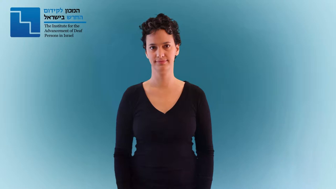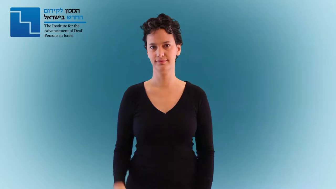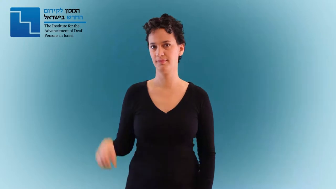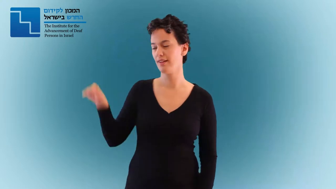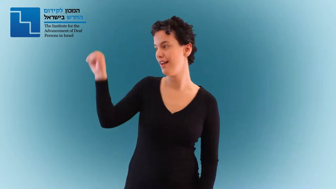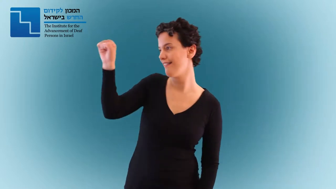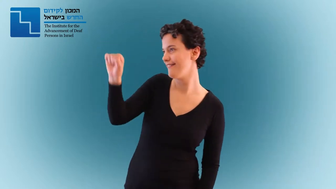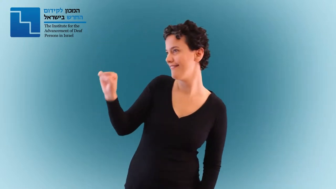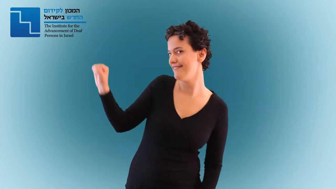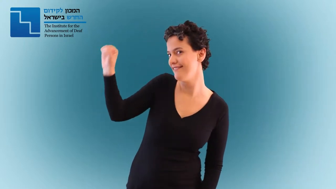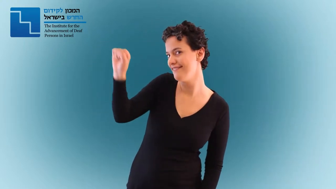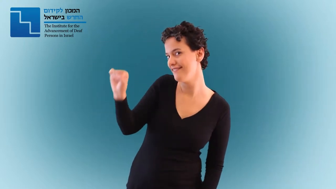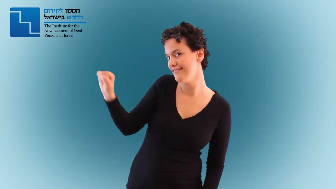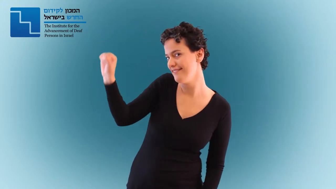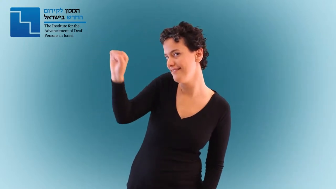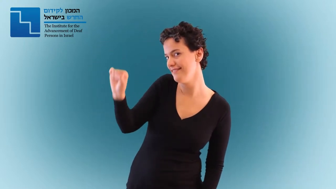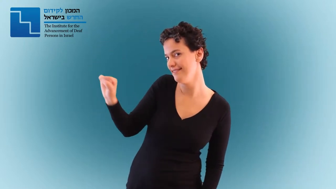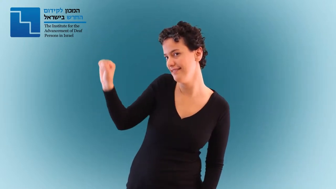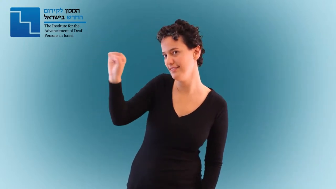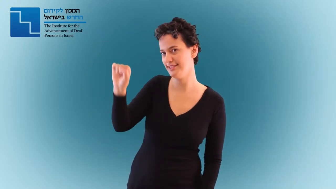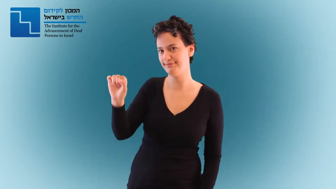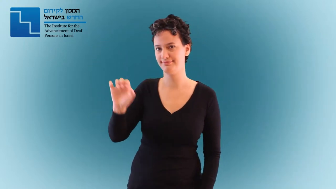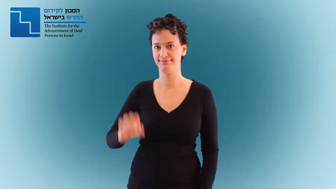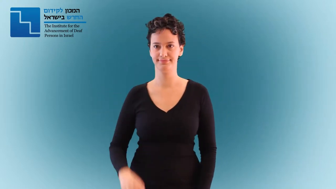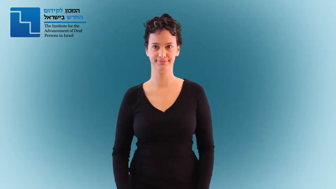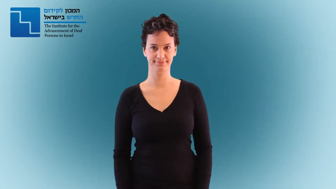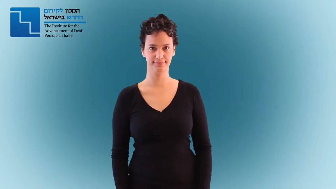לצחצח